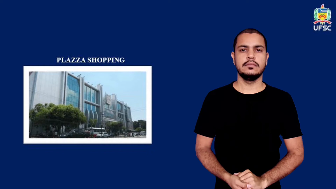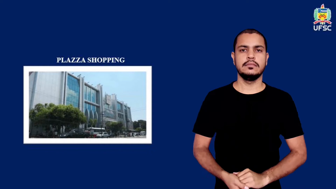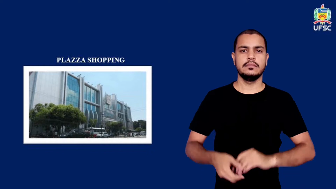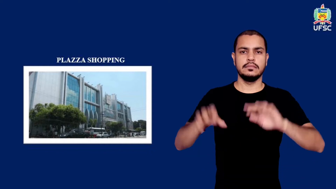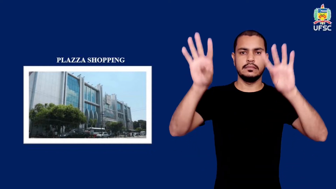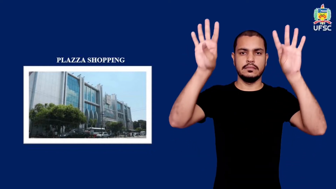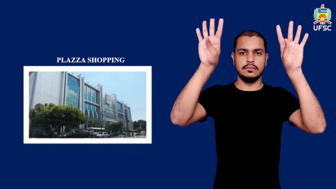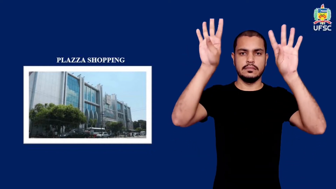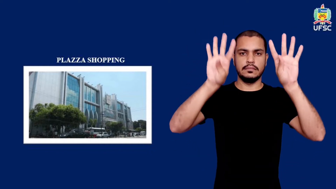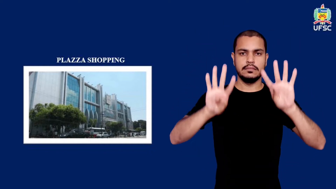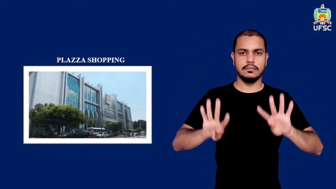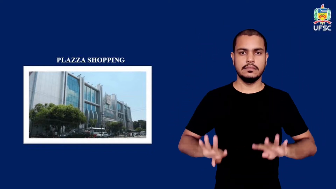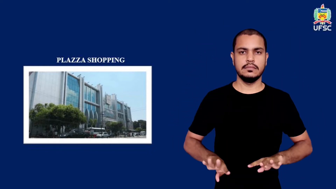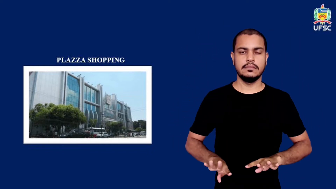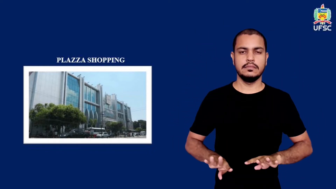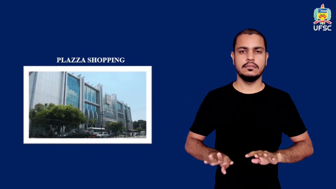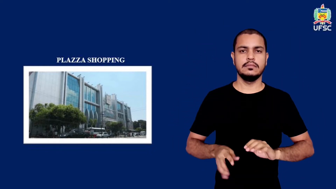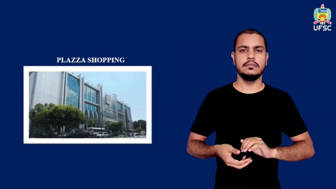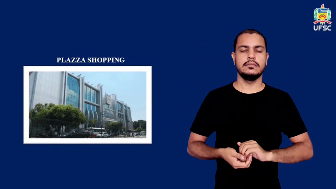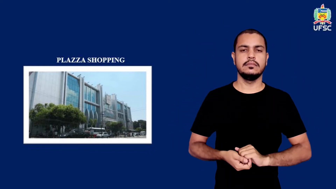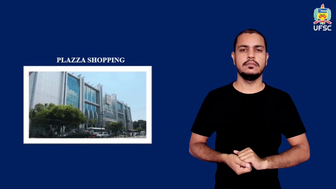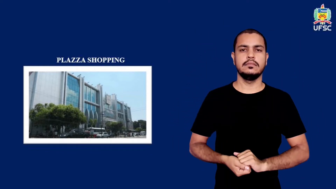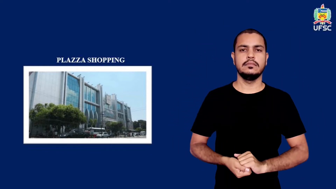Manaus Plaza Shopping